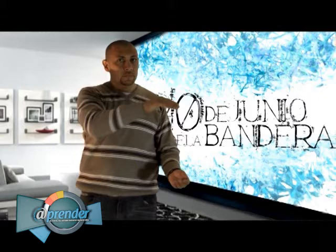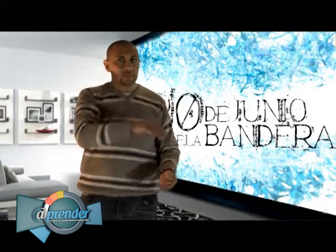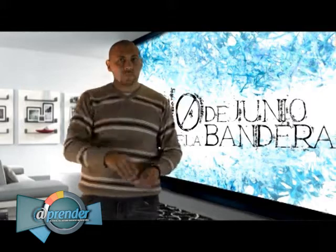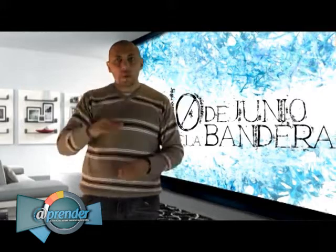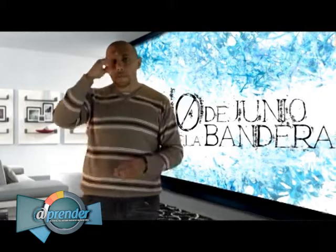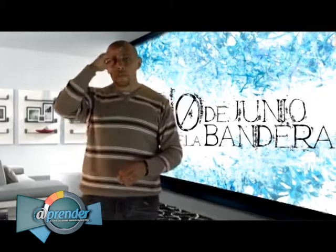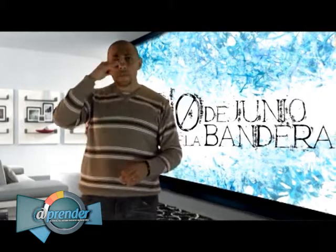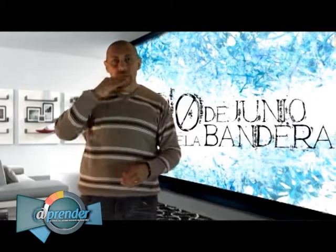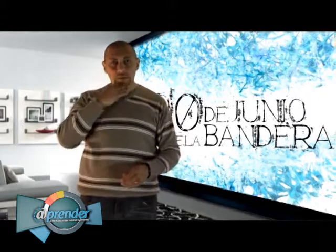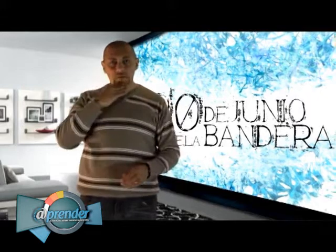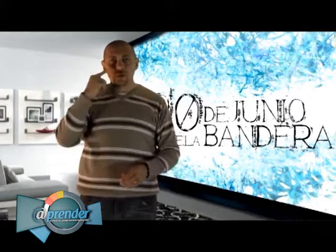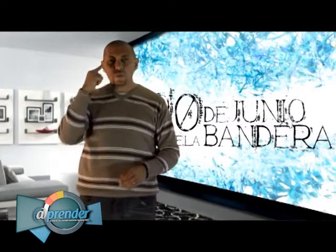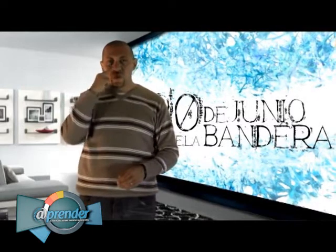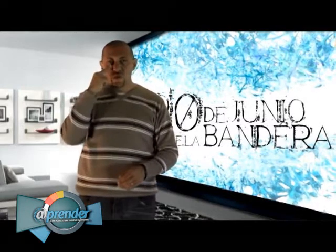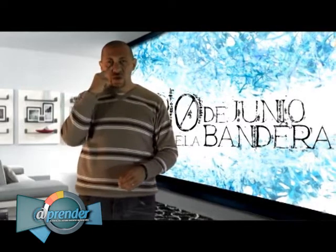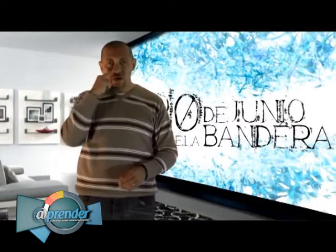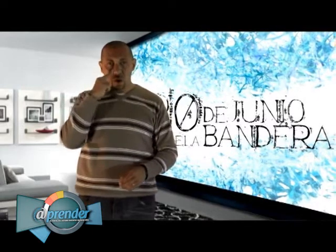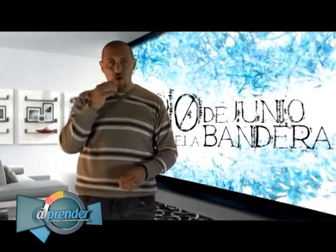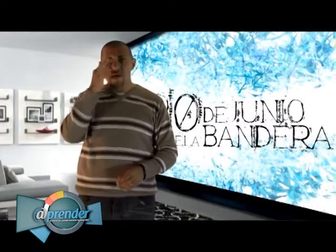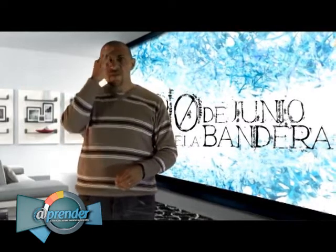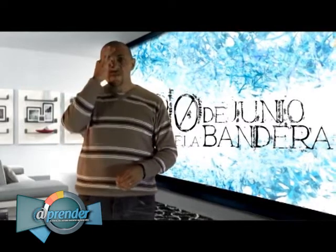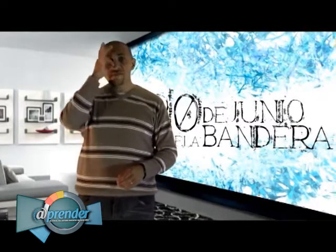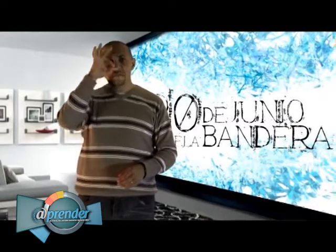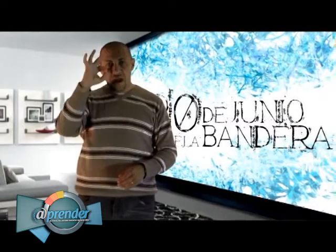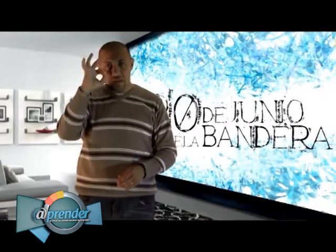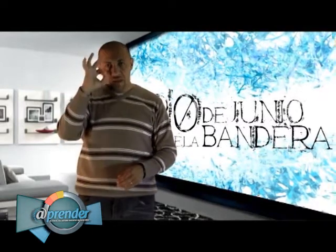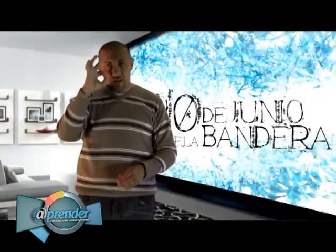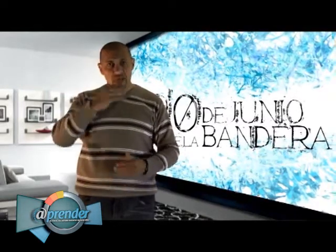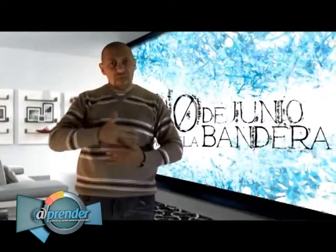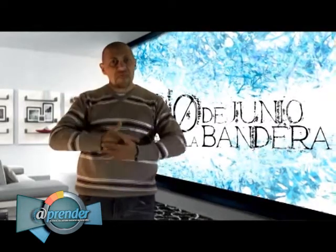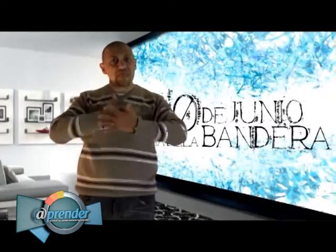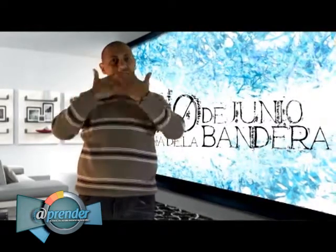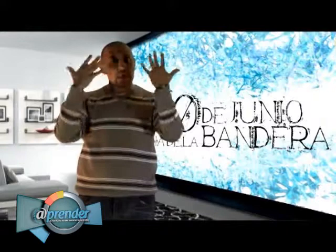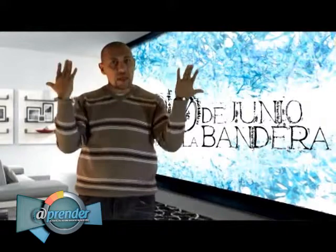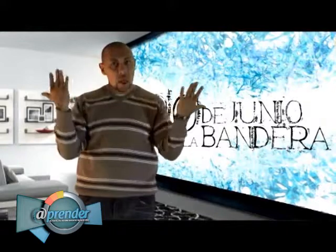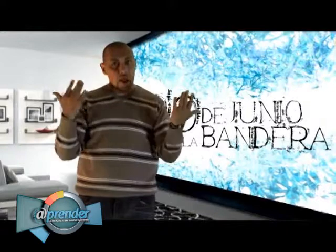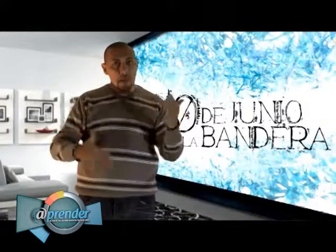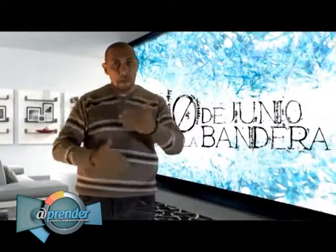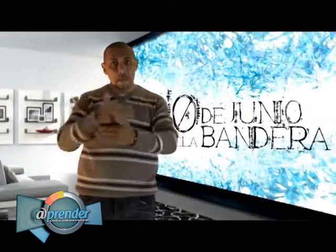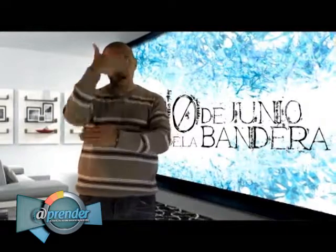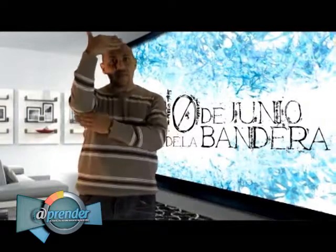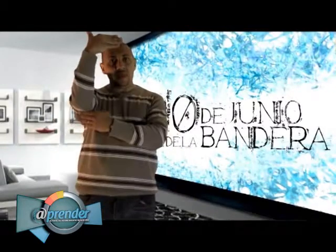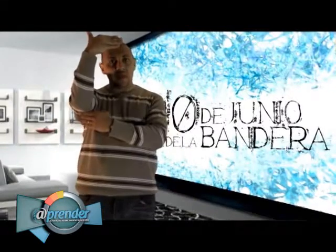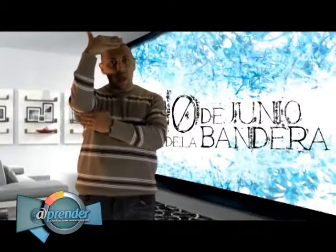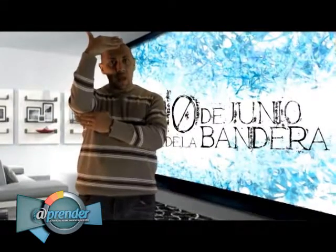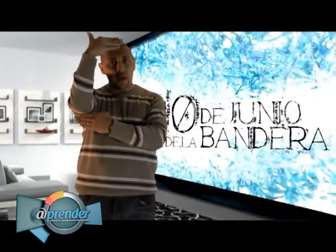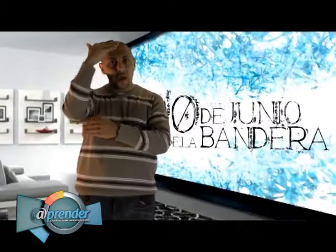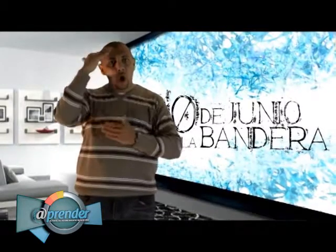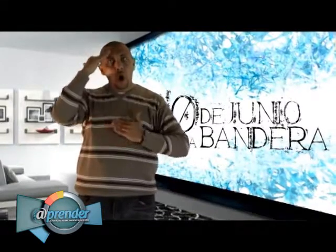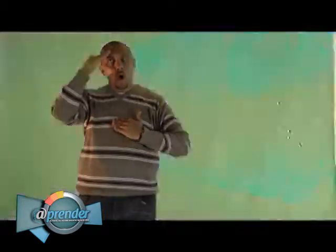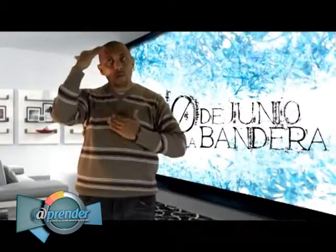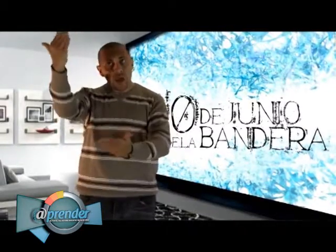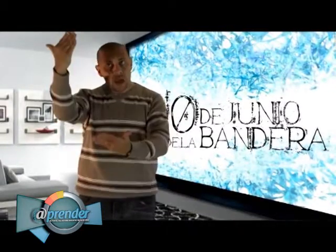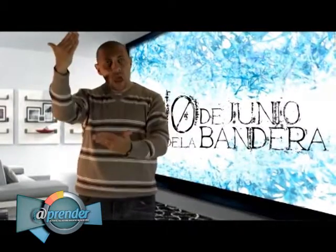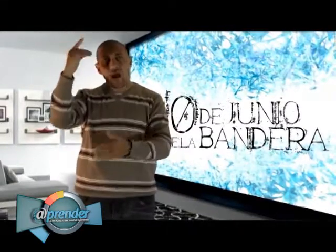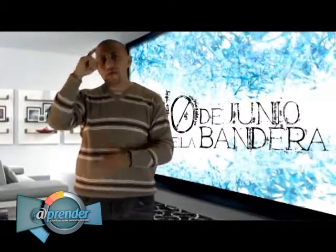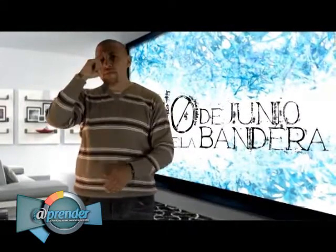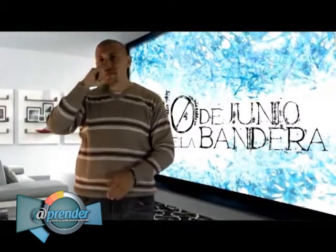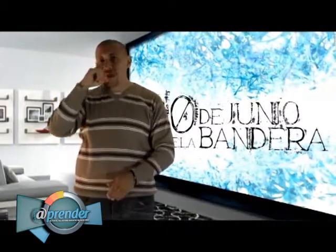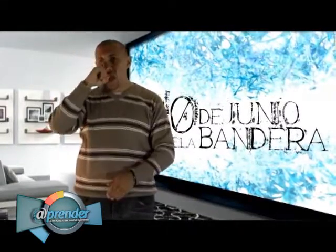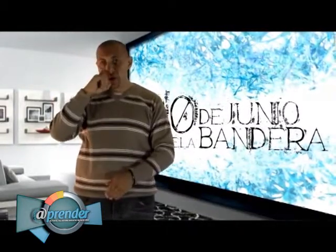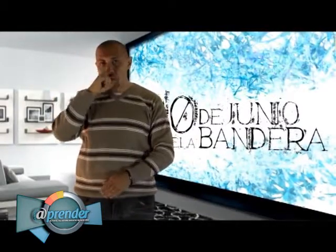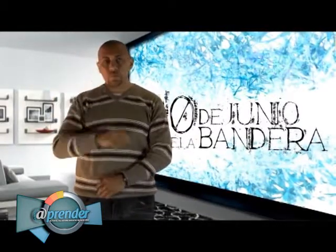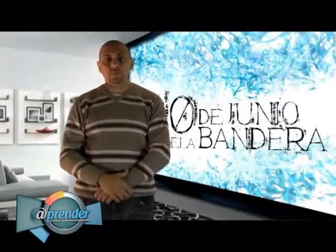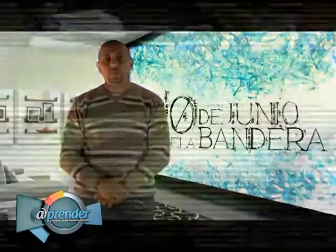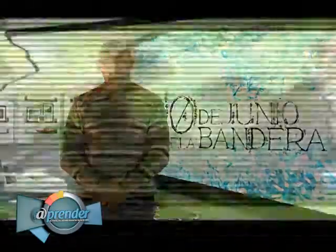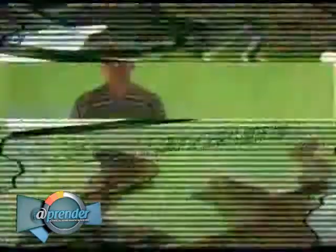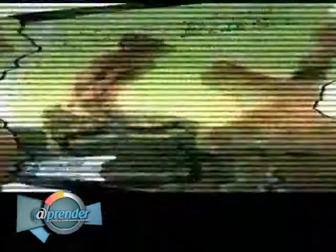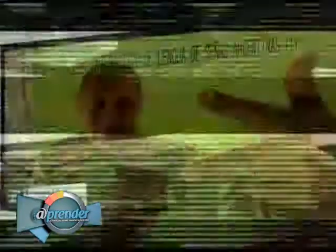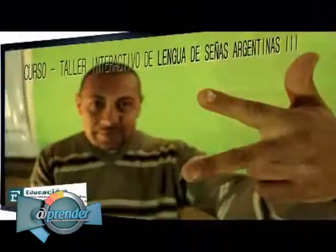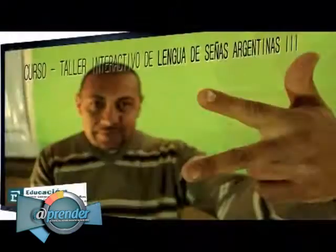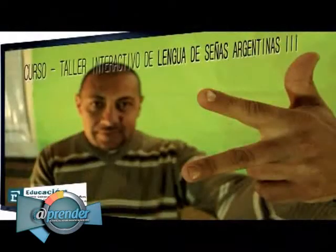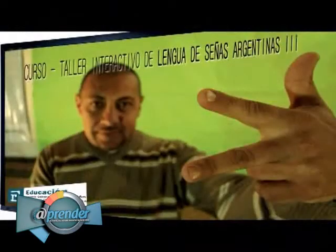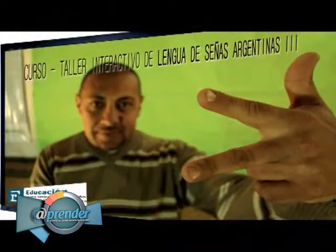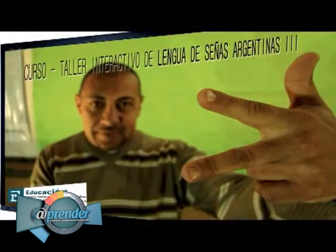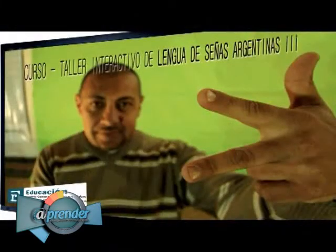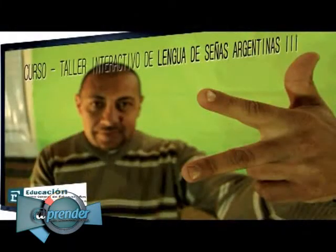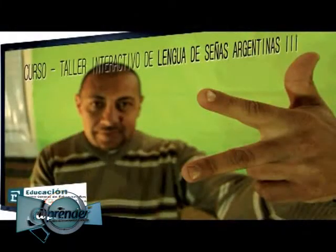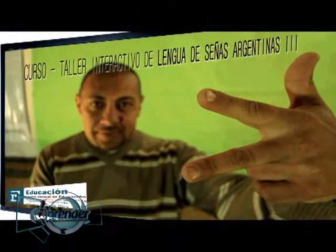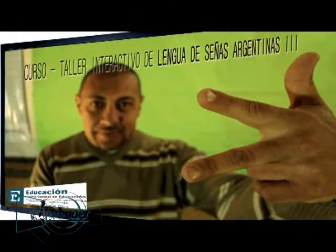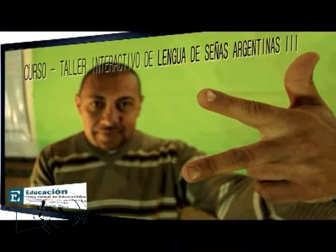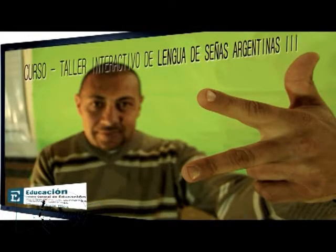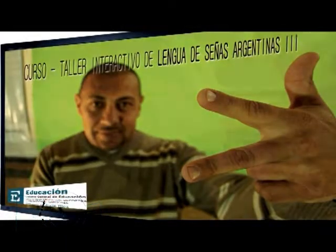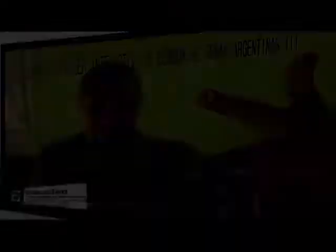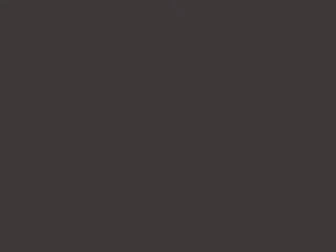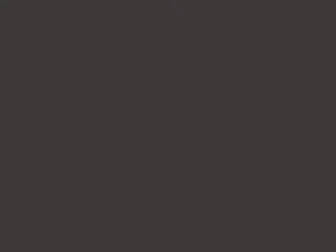20 de Junio